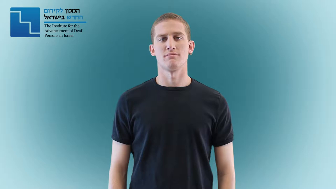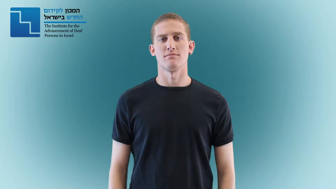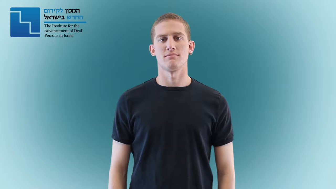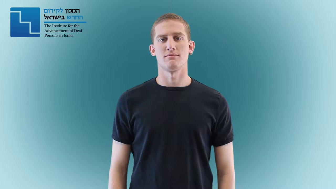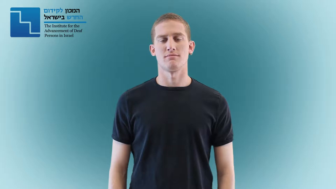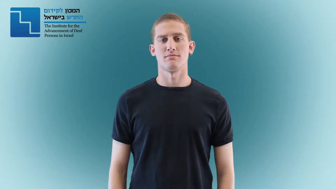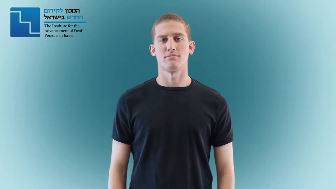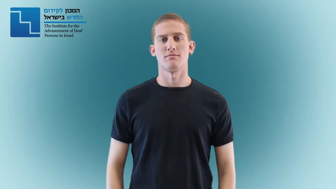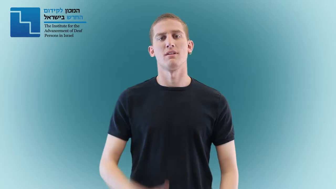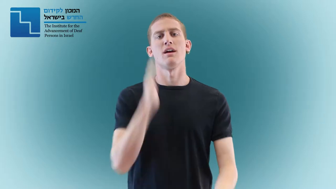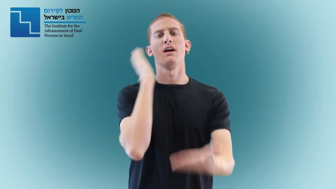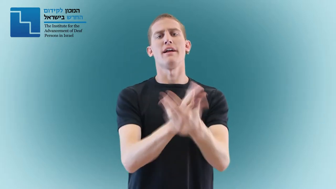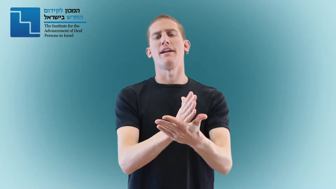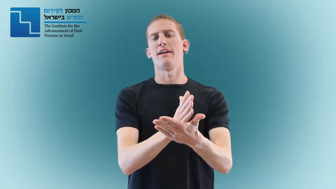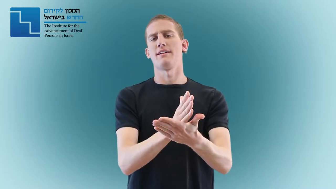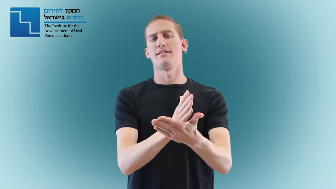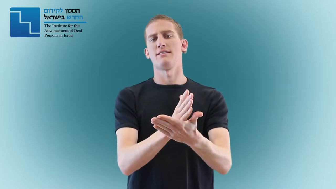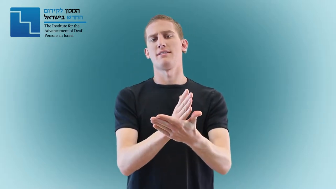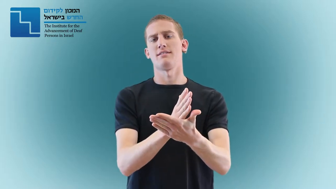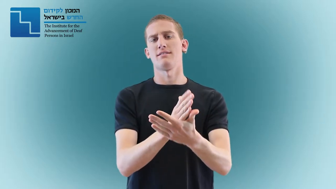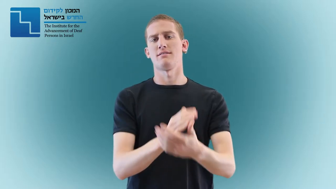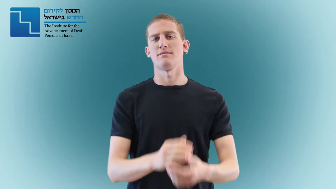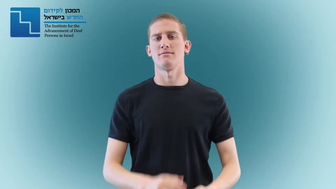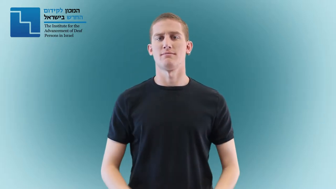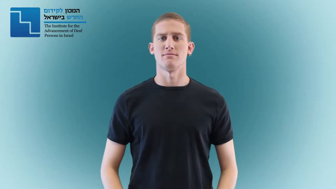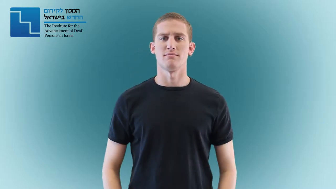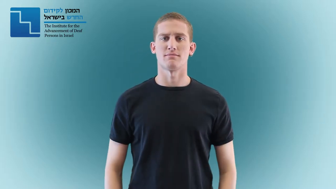להחליט / החלטה